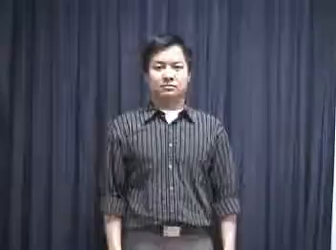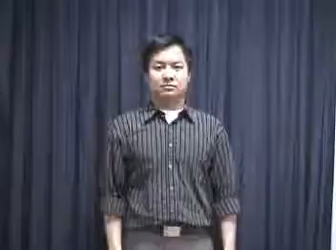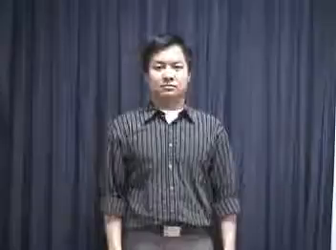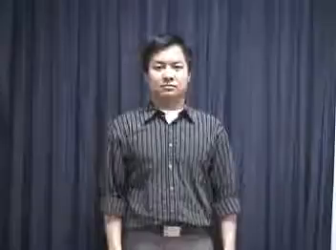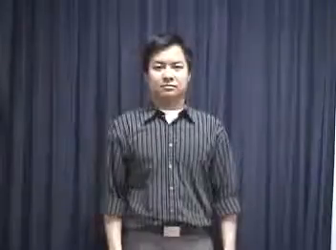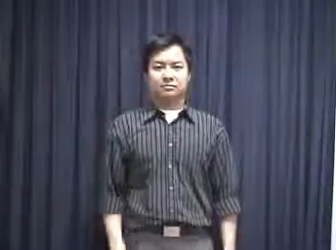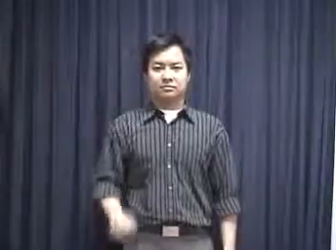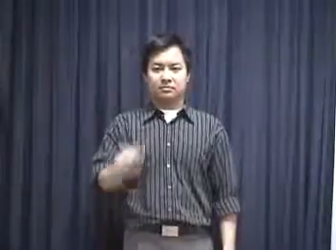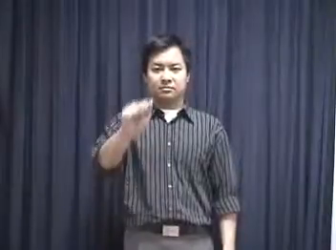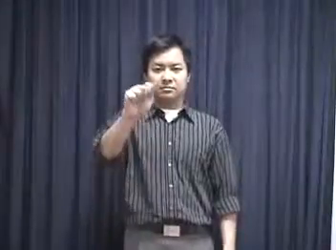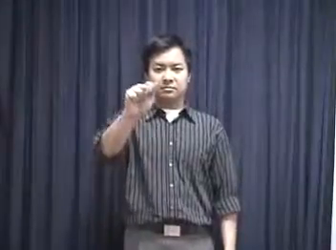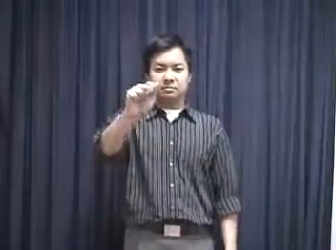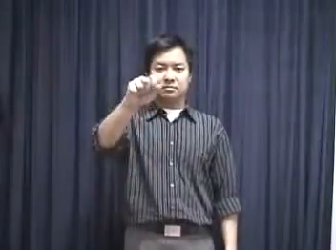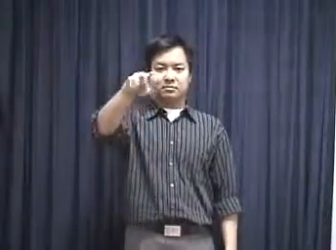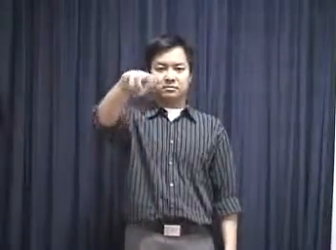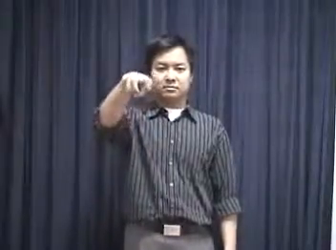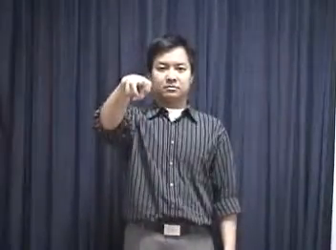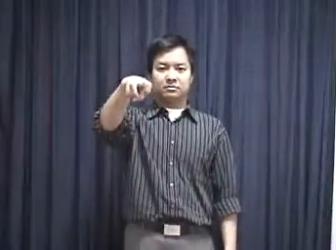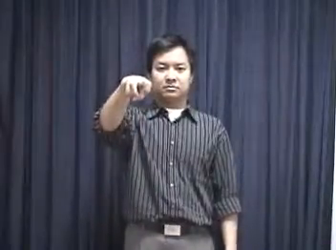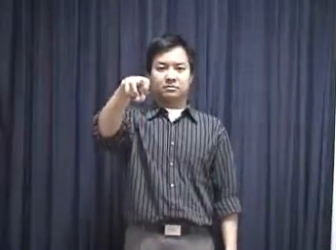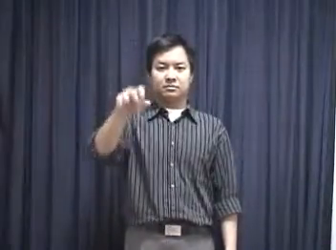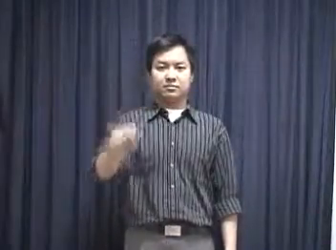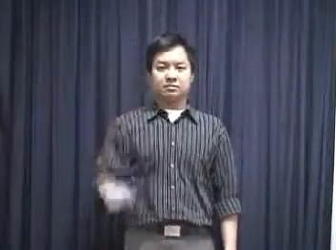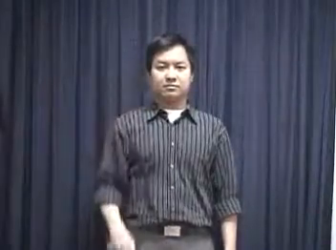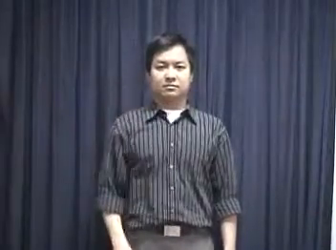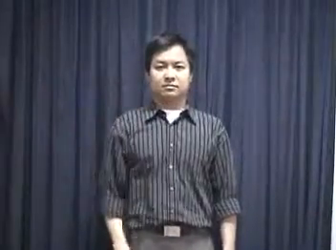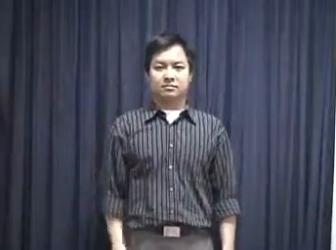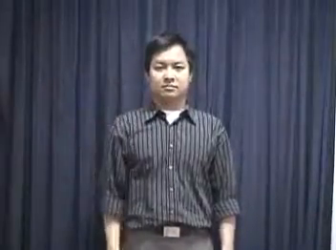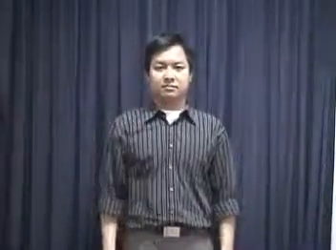Aa